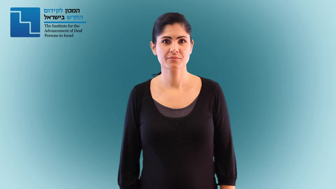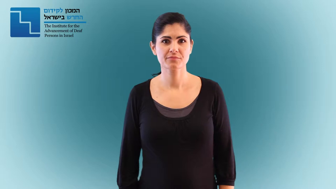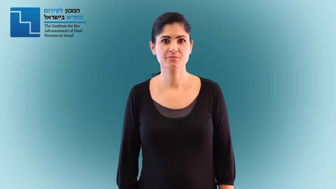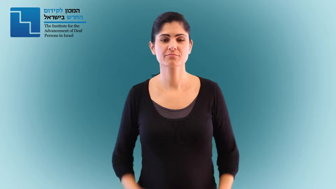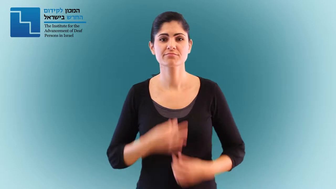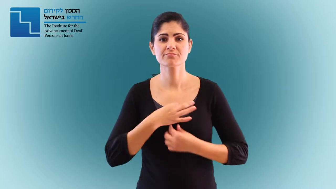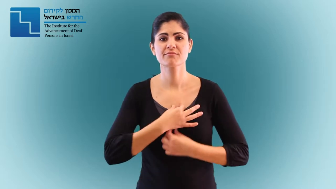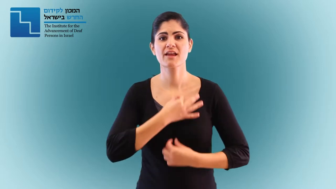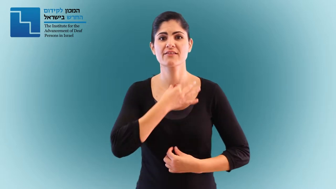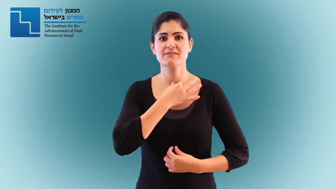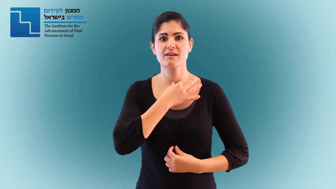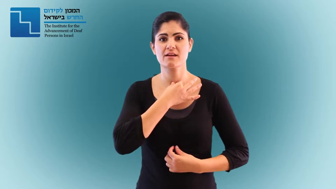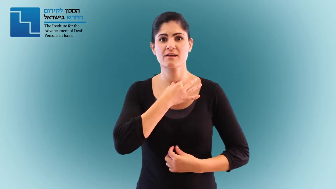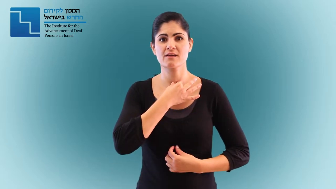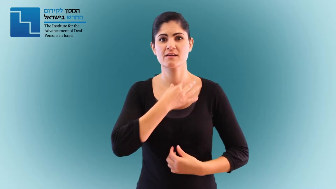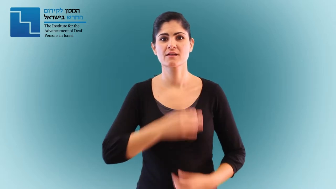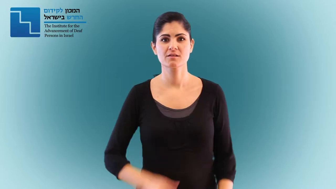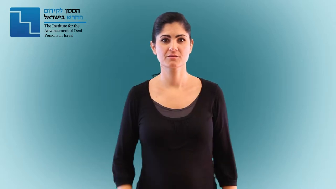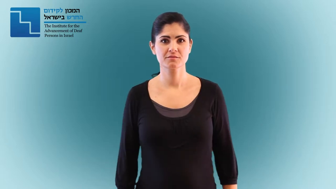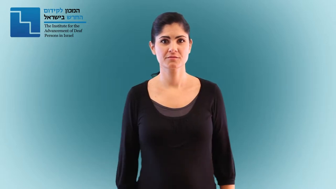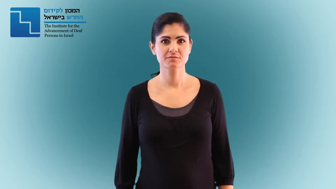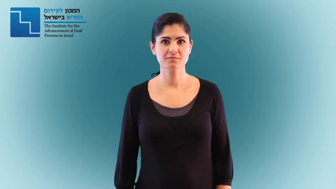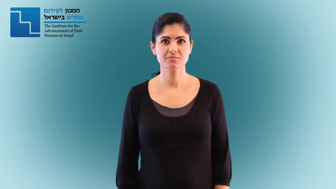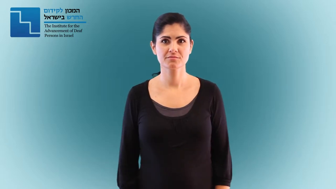עניבה